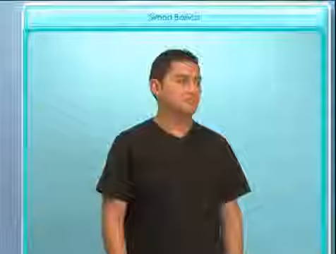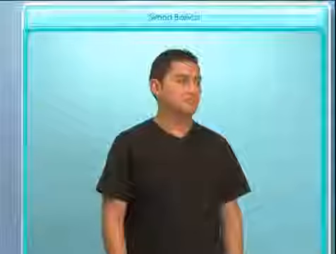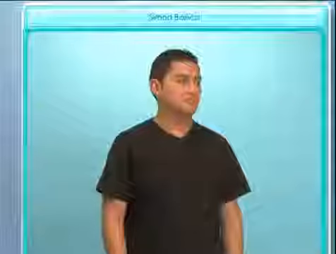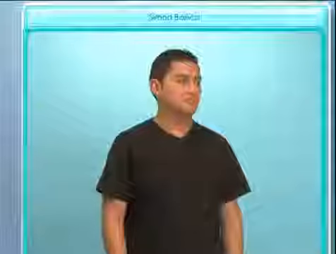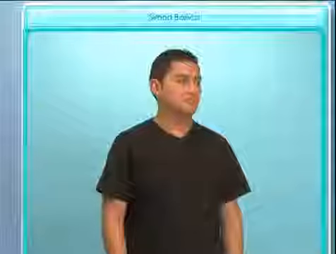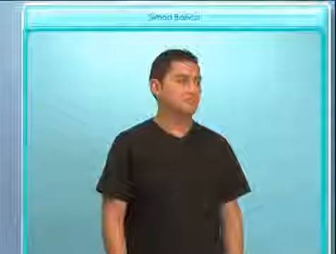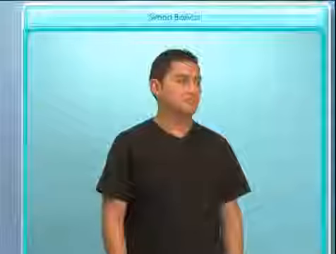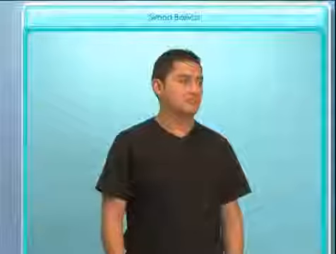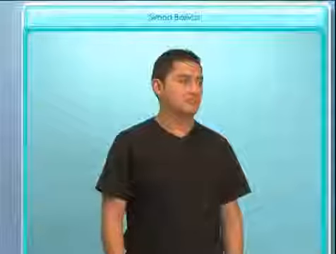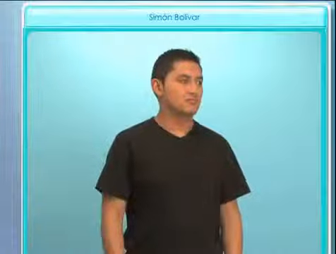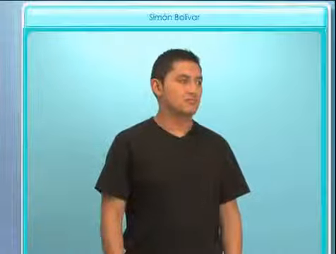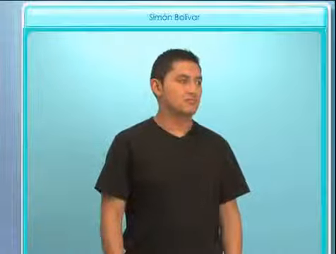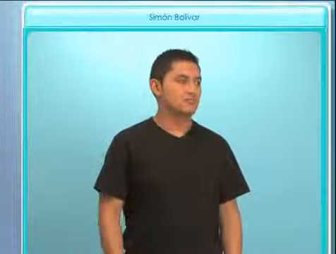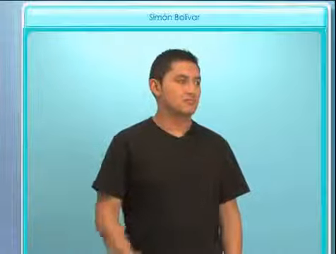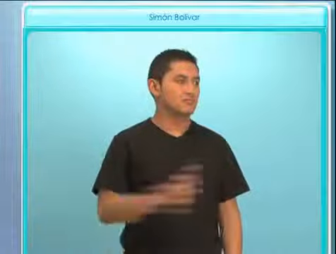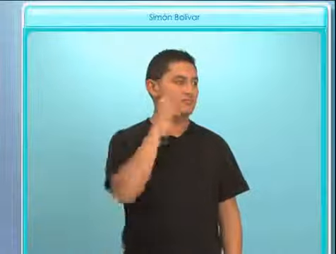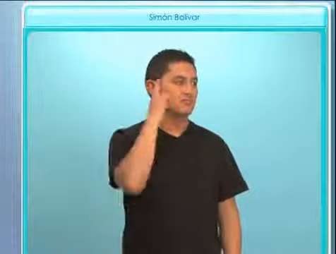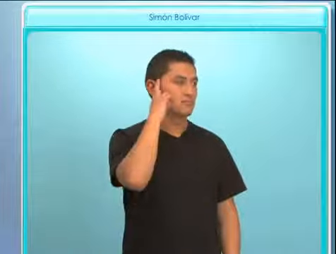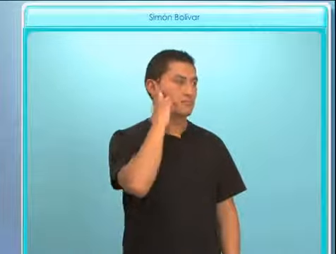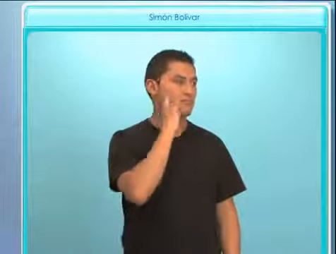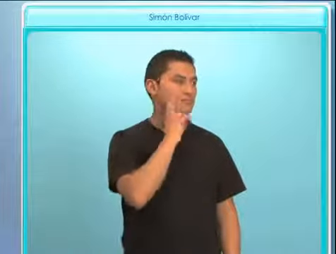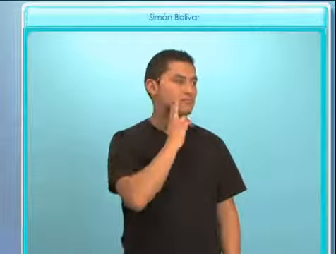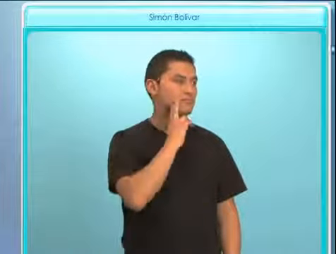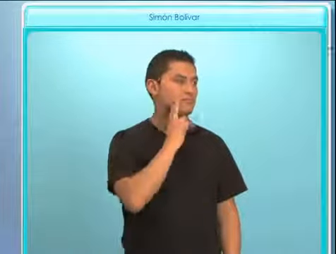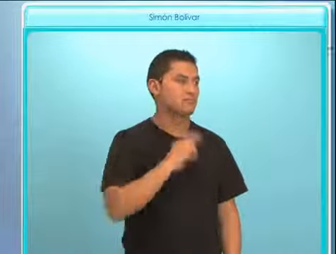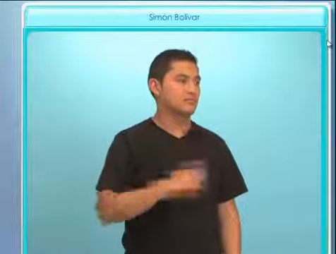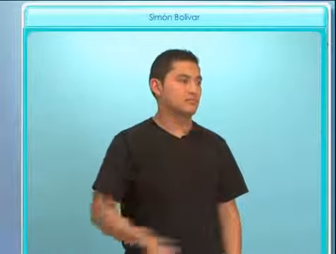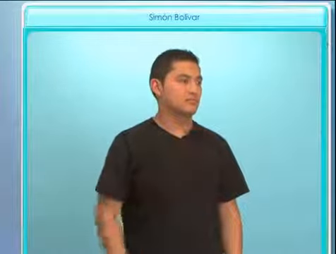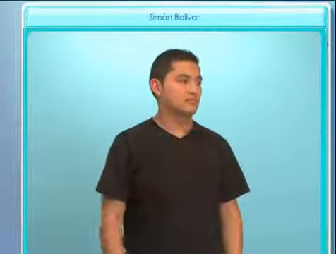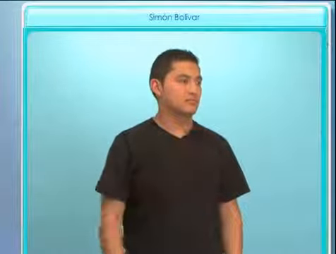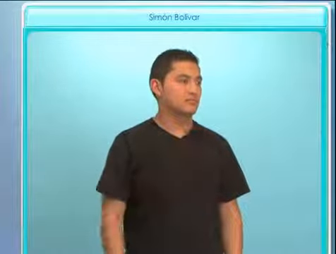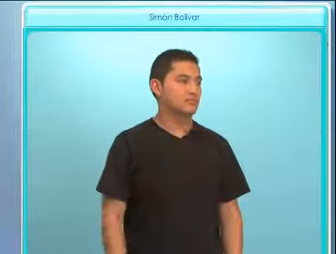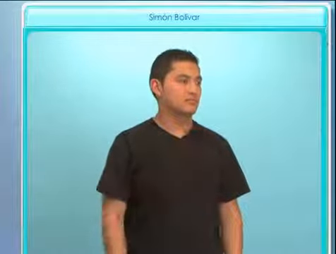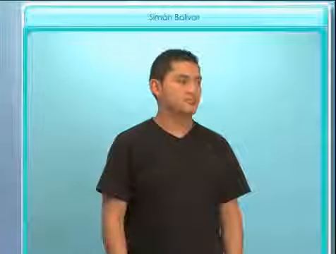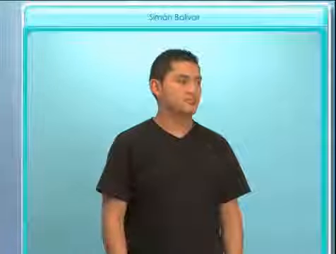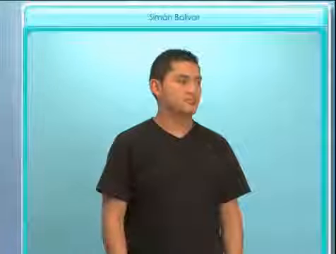SIMÓN BOLÍVAR